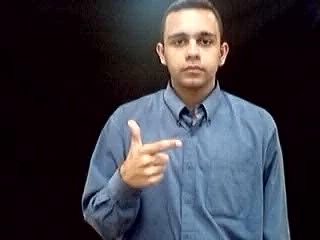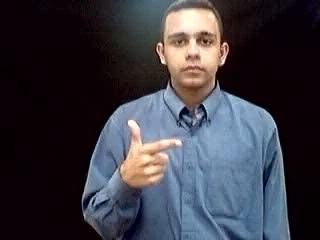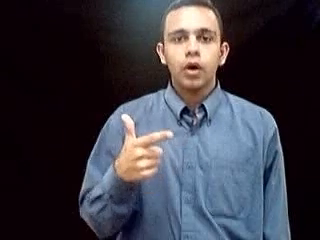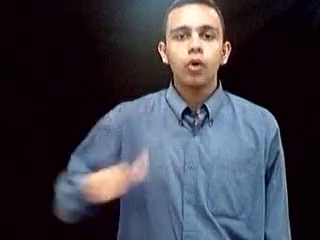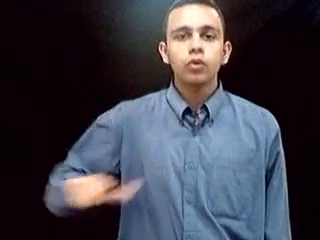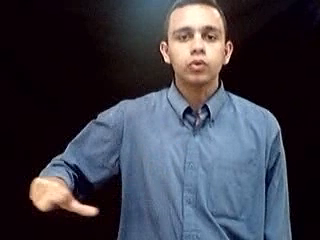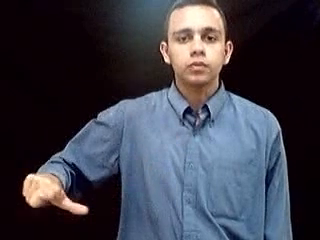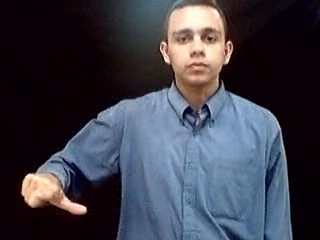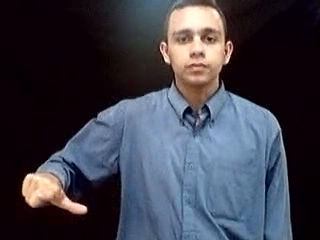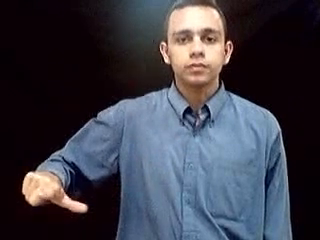outro